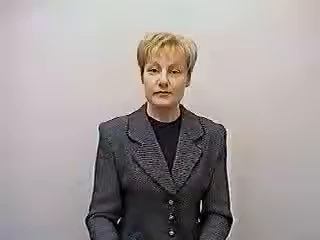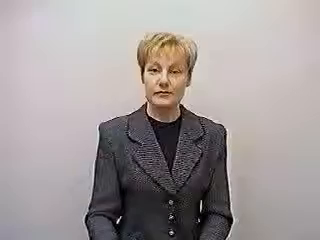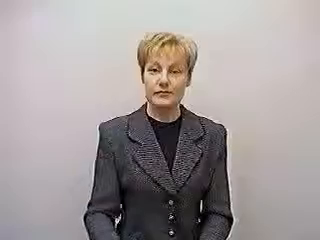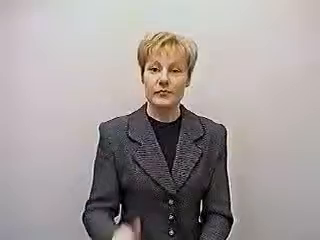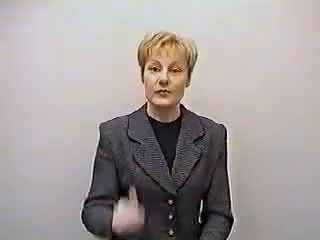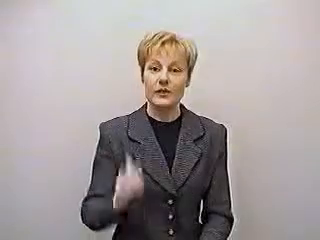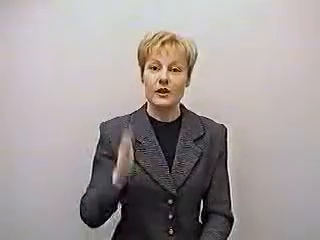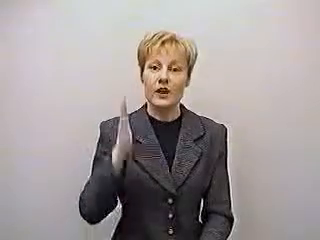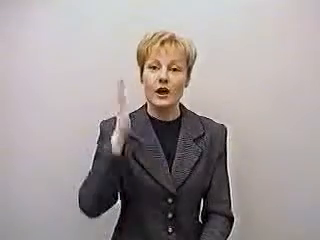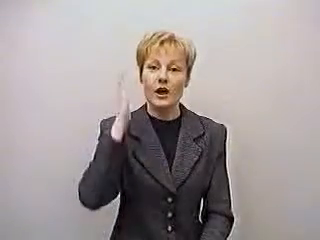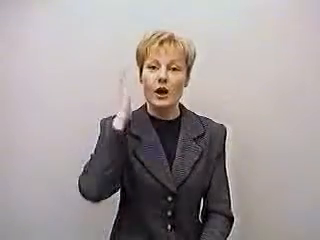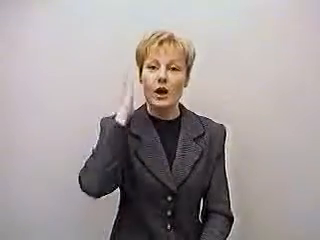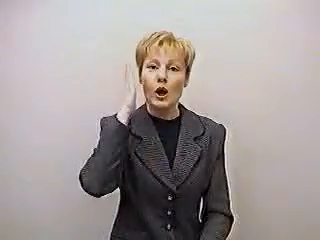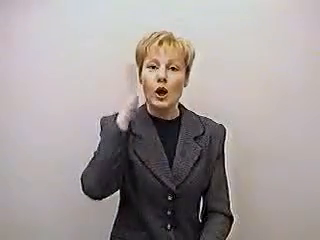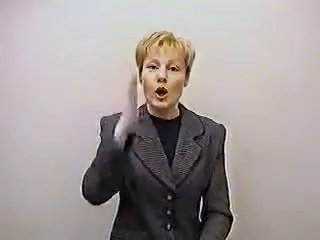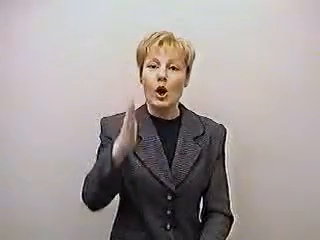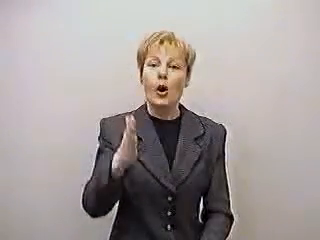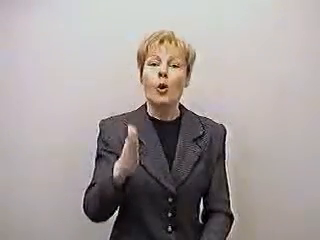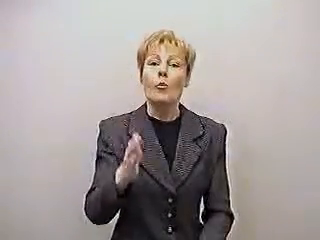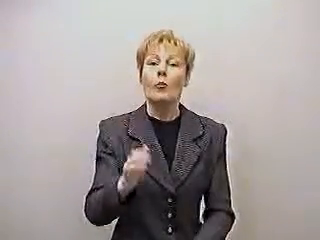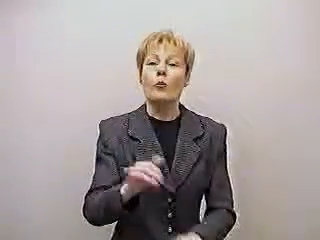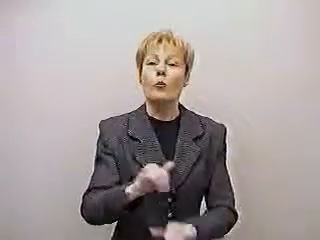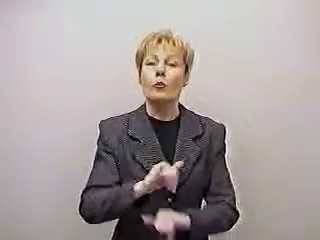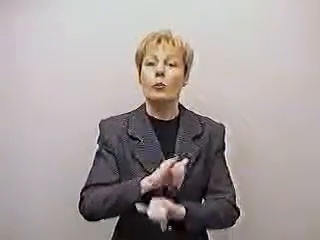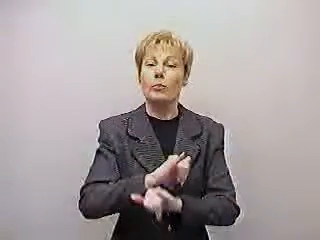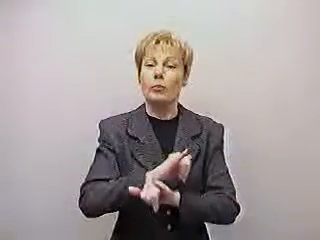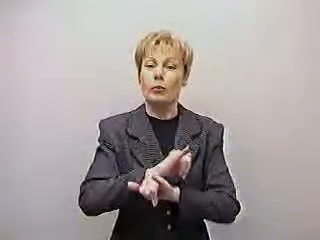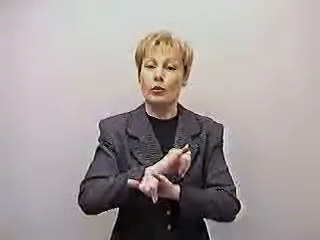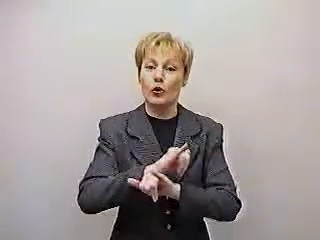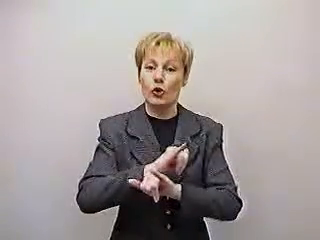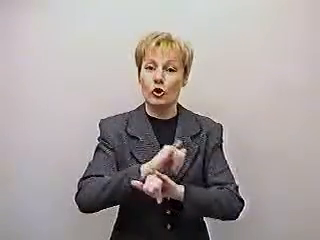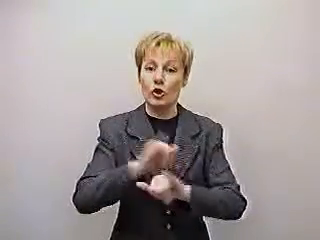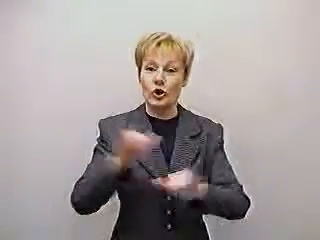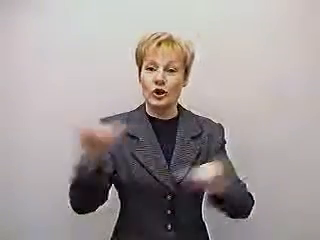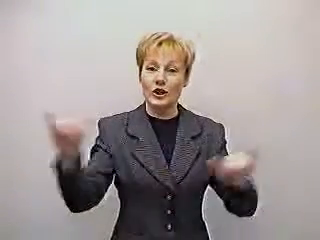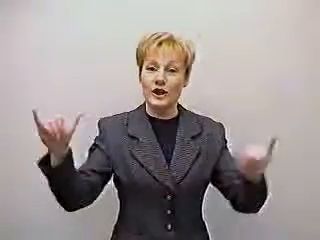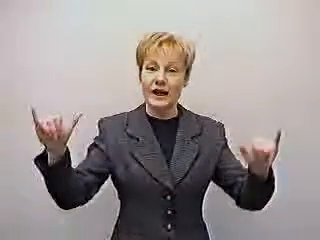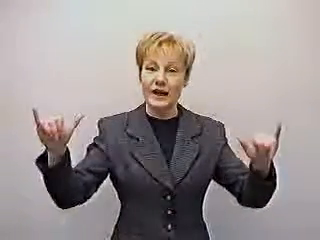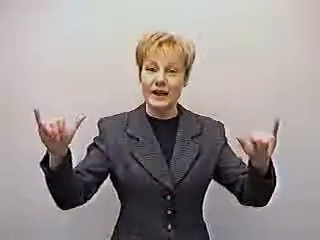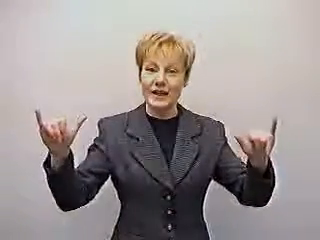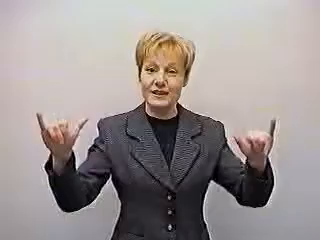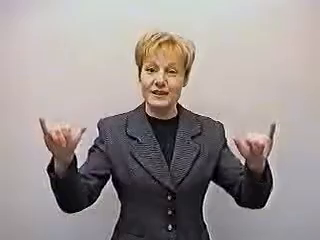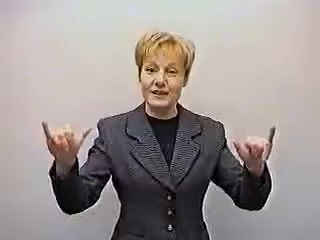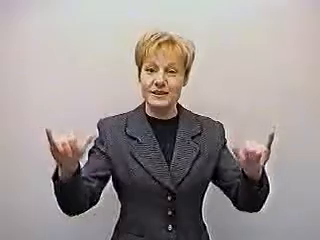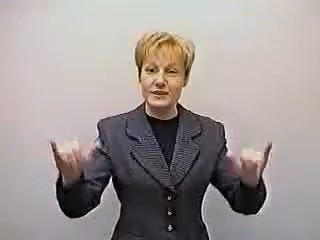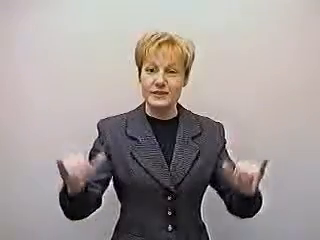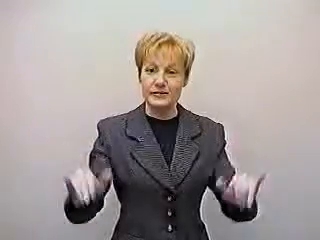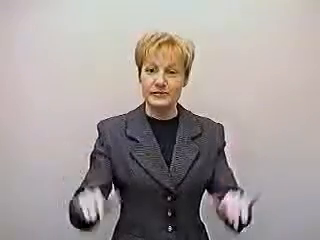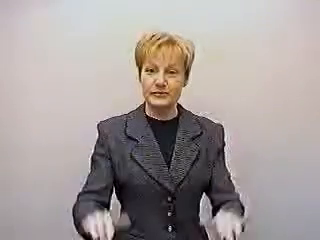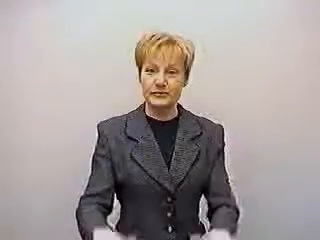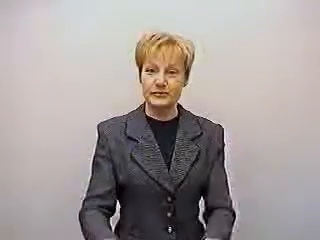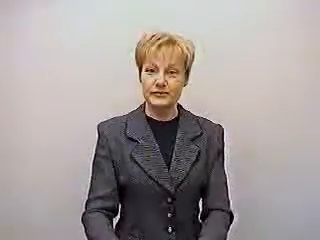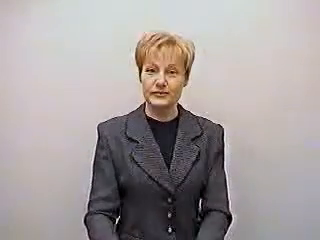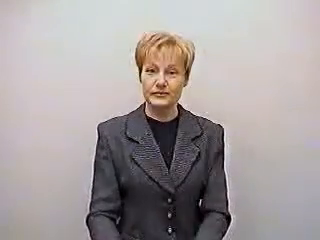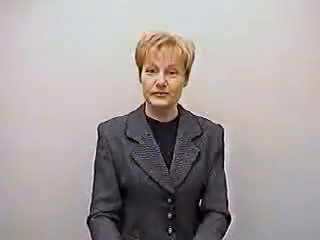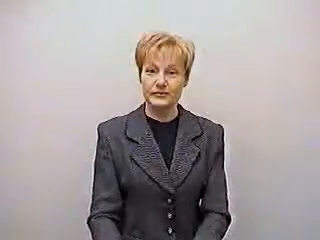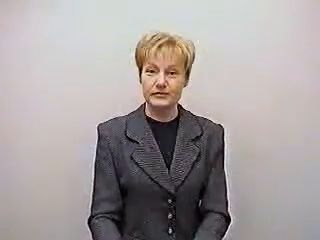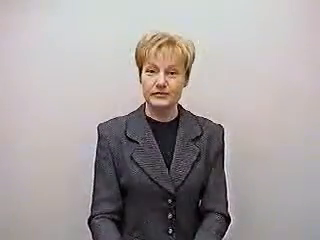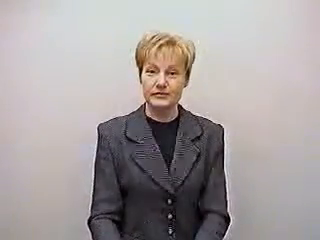прогресс